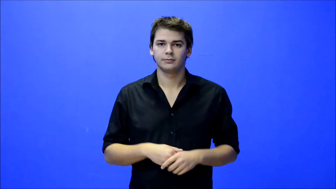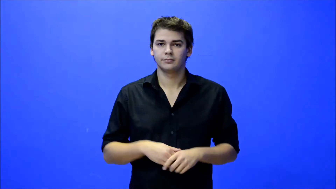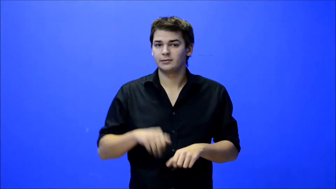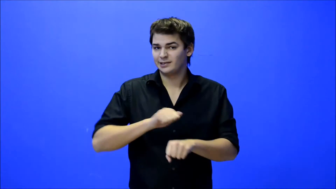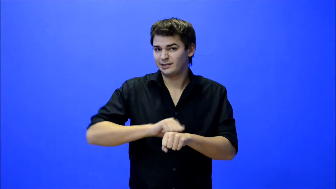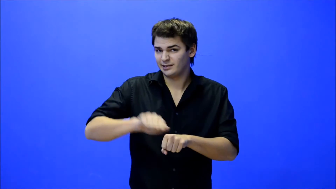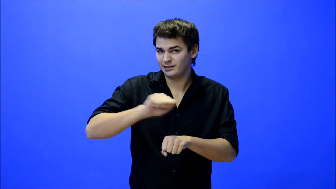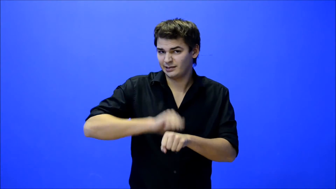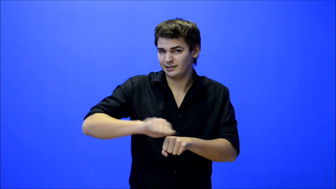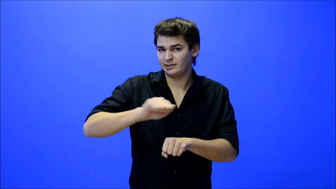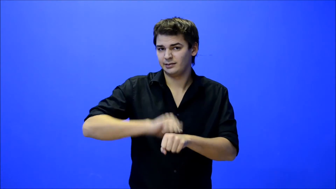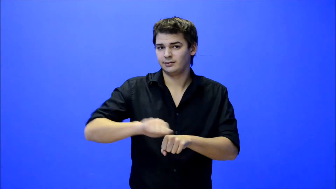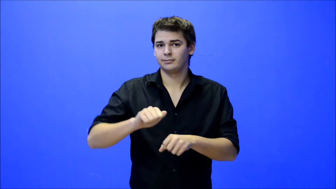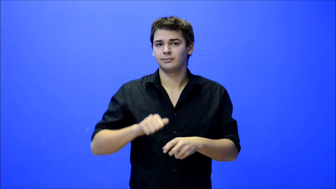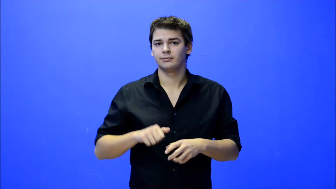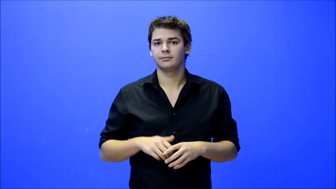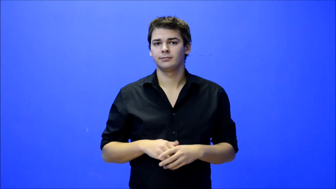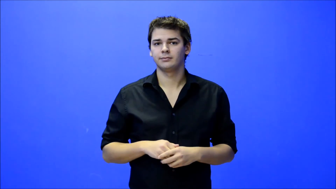trápit